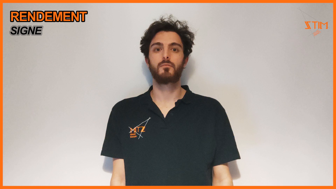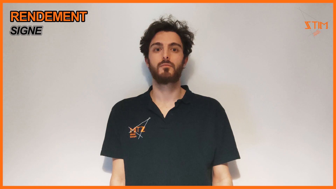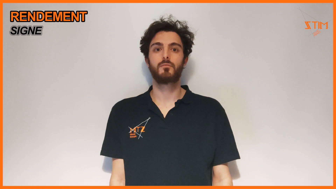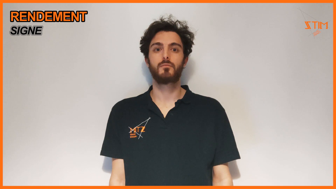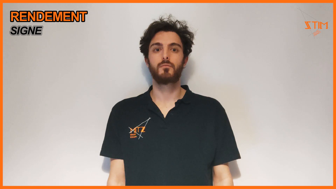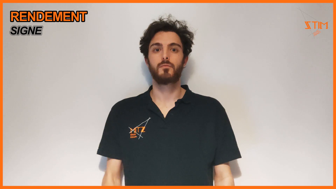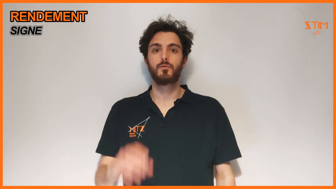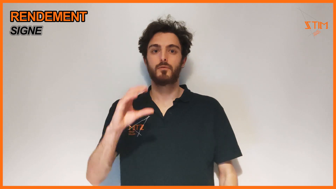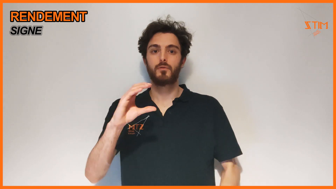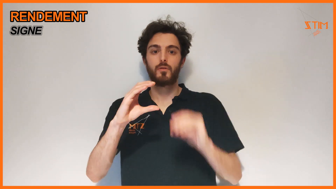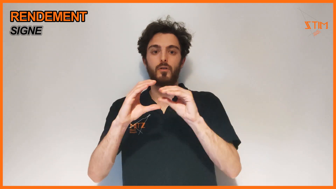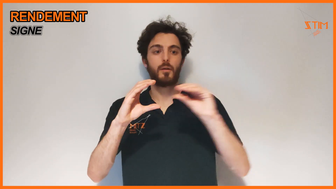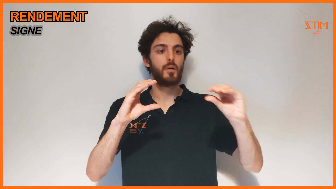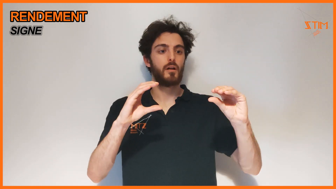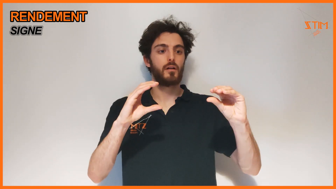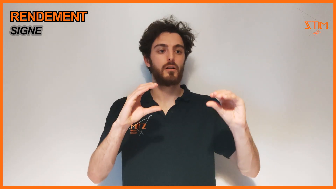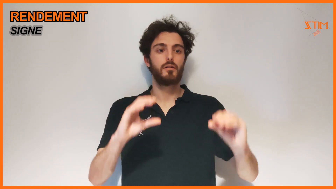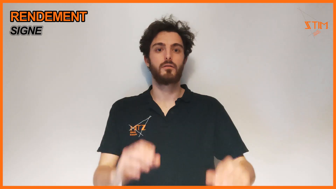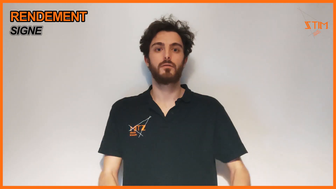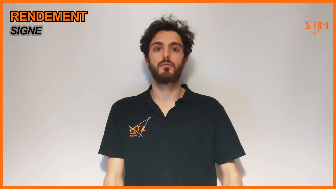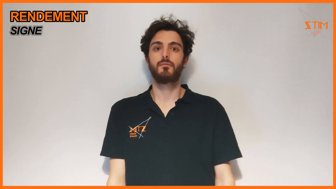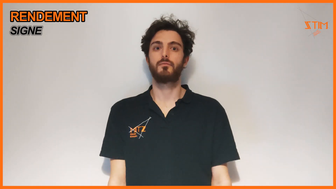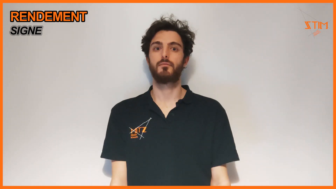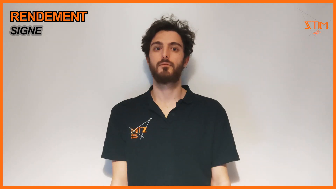Rendement